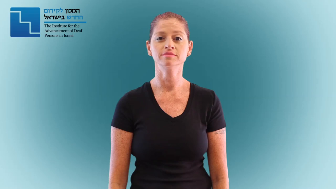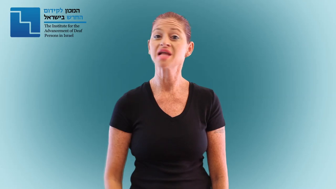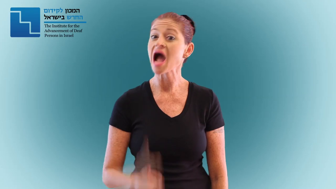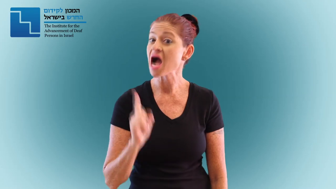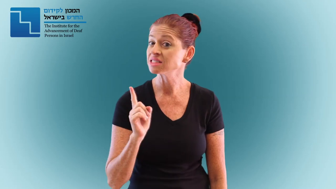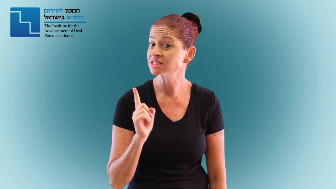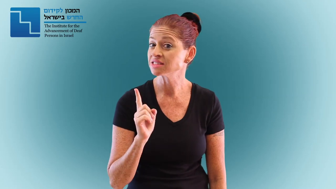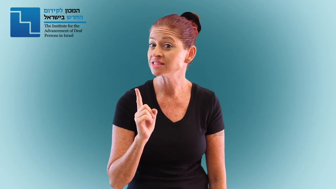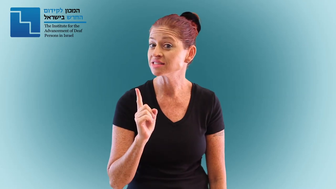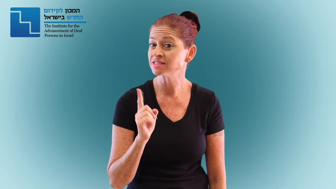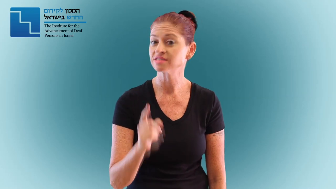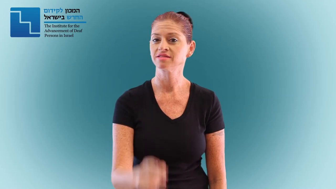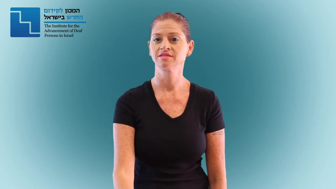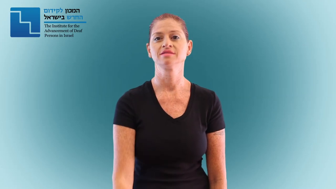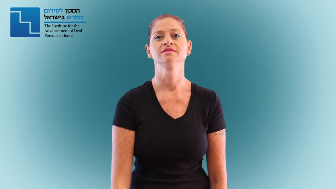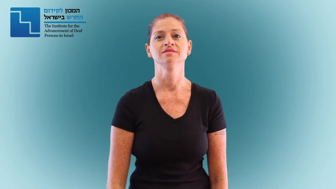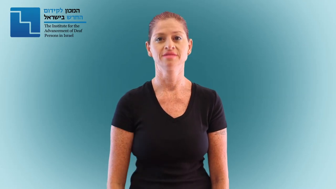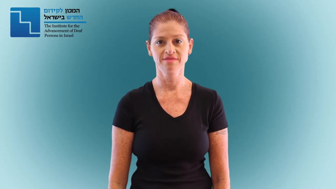אז